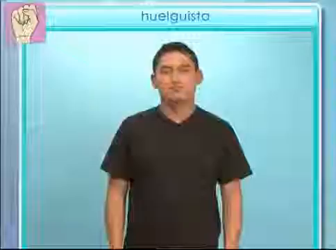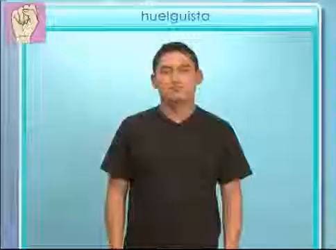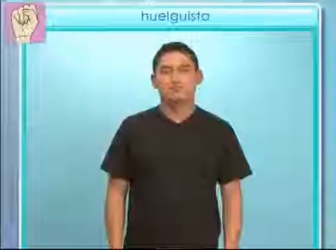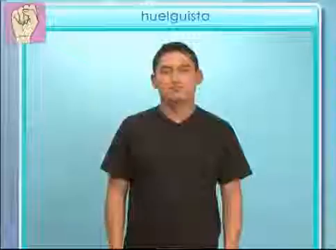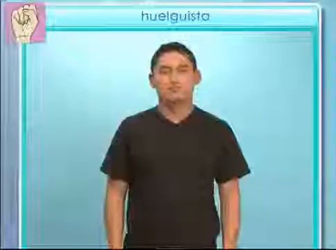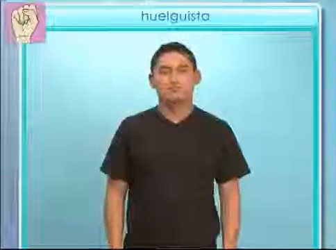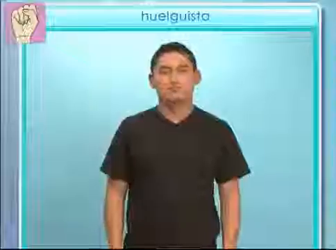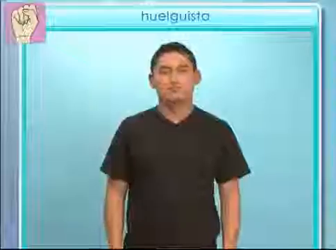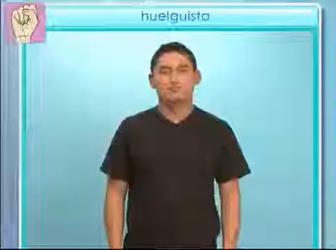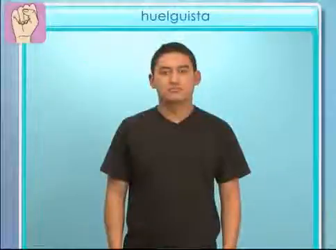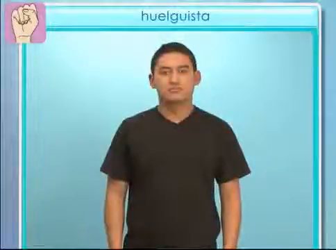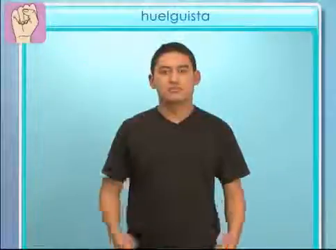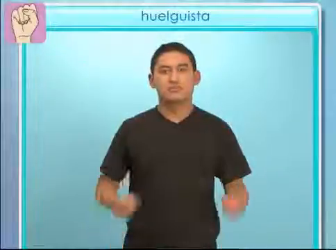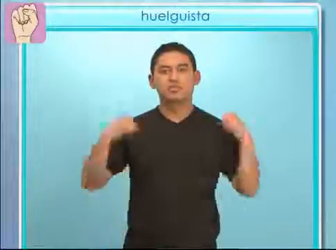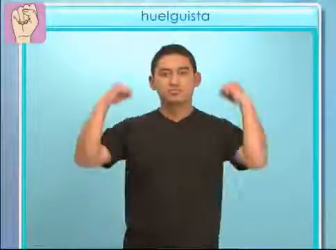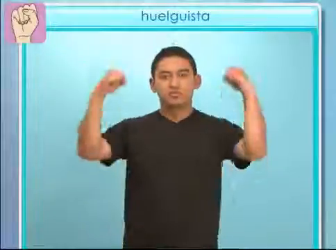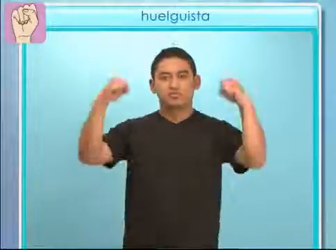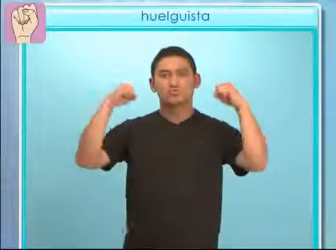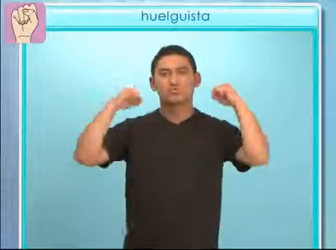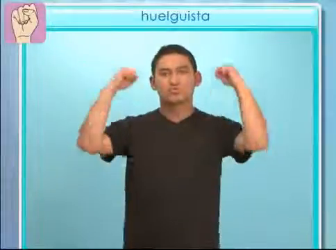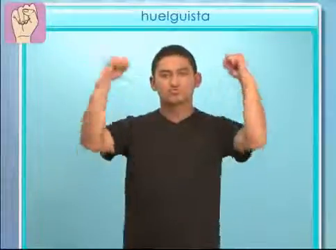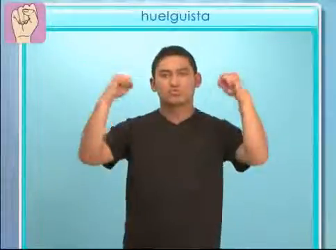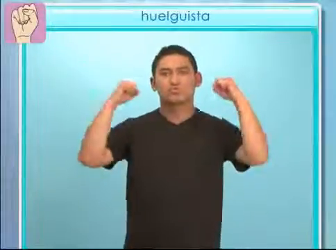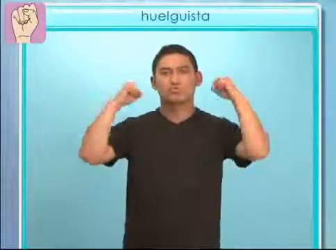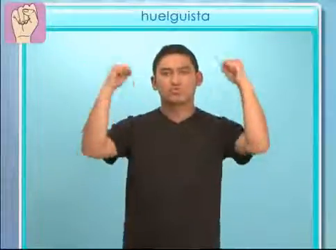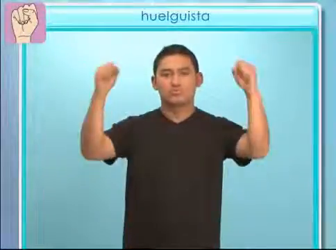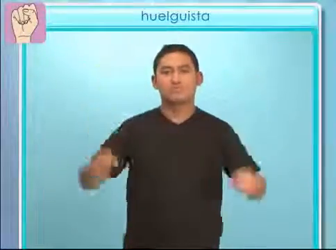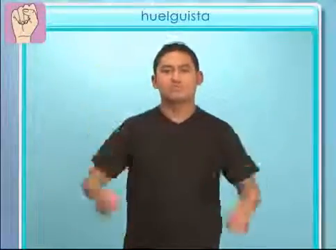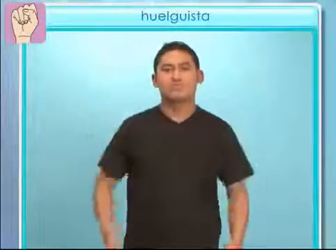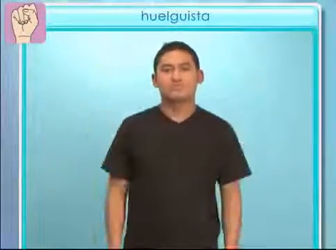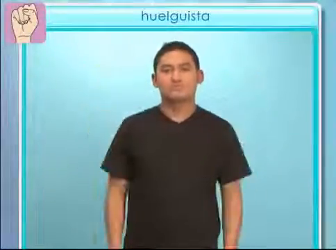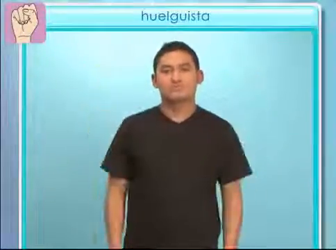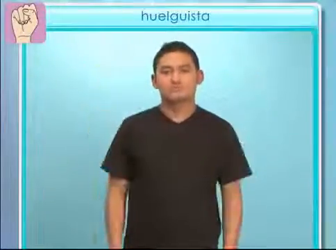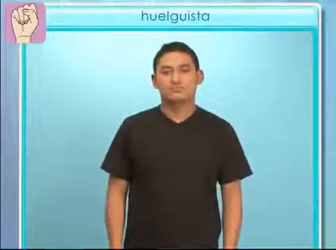HUELGUISTA